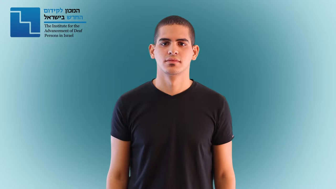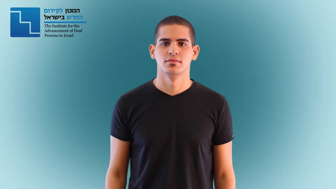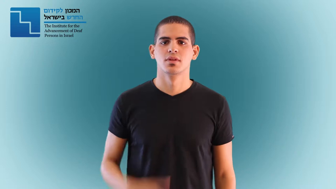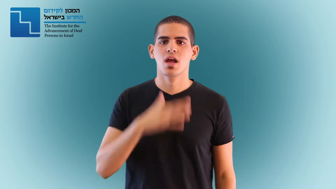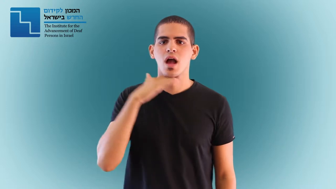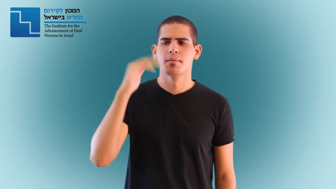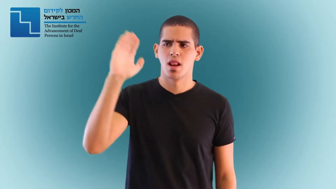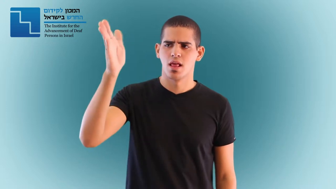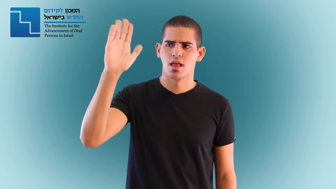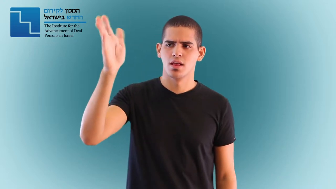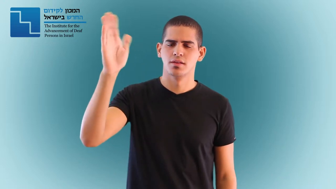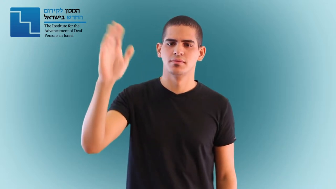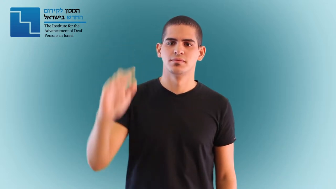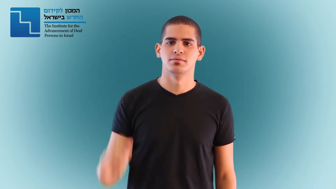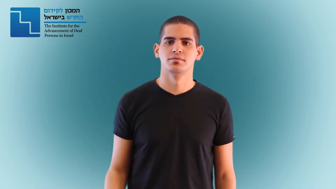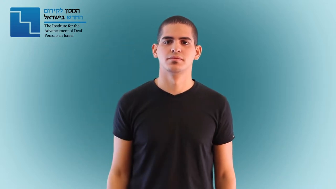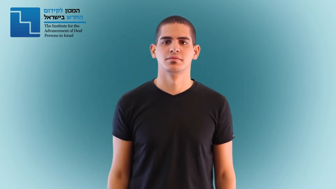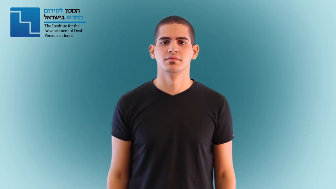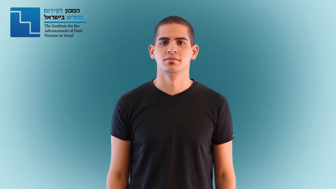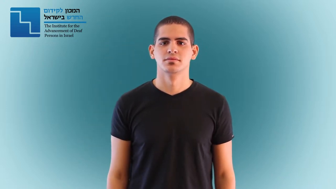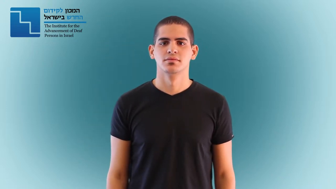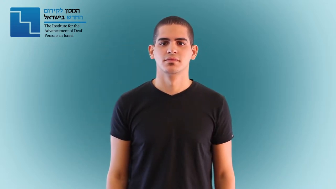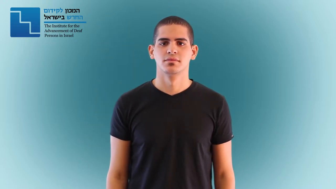רמאללה